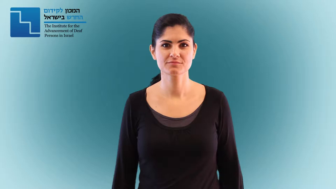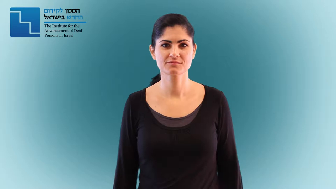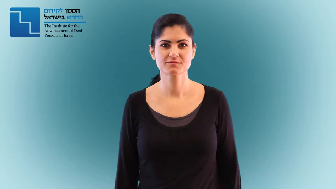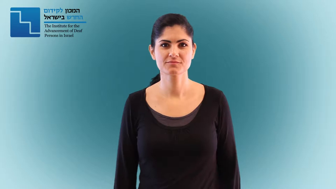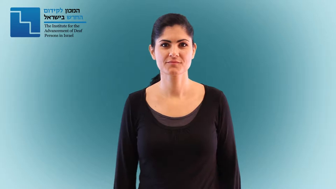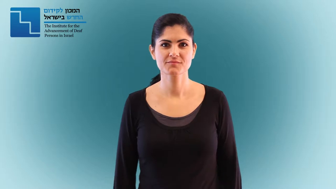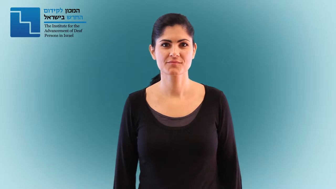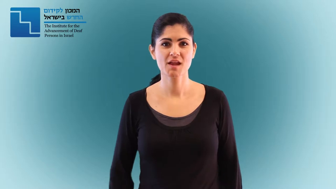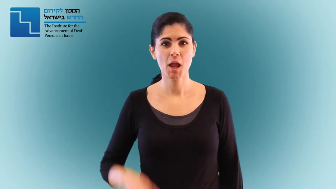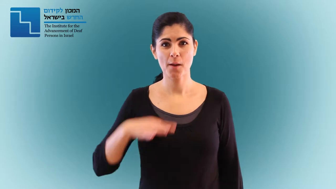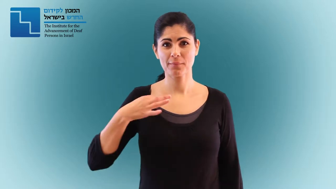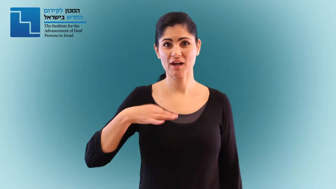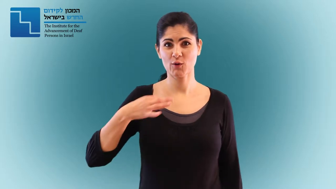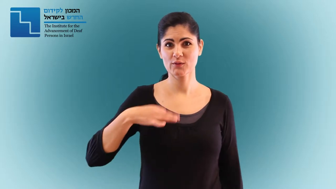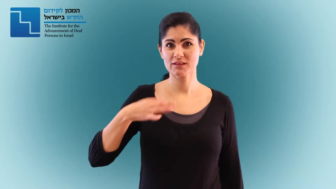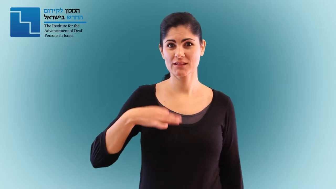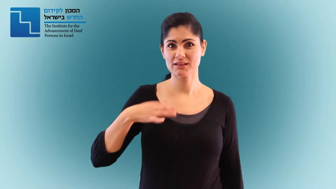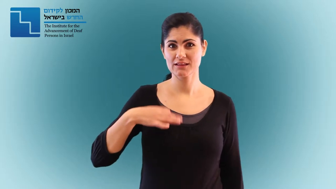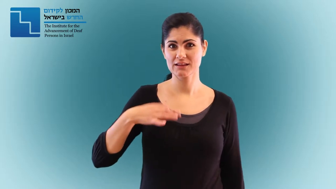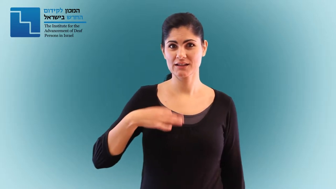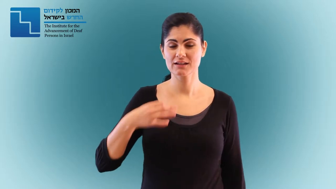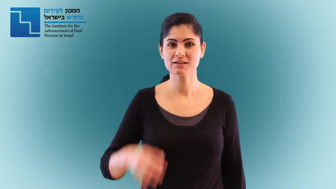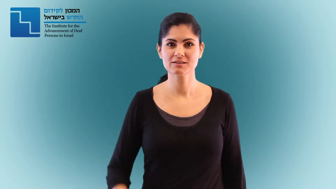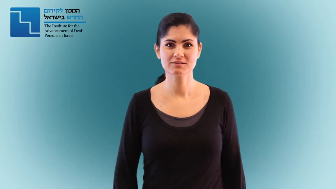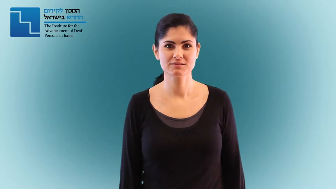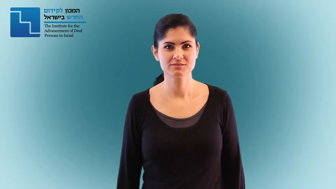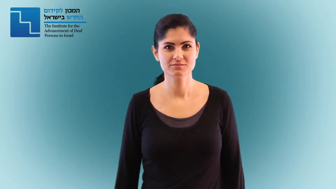בריאות